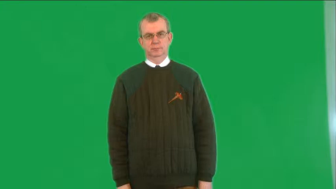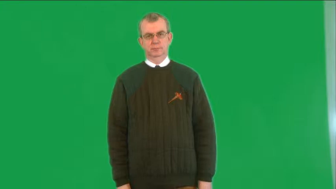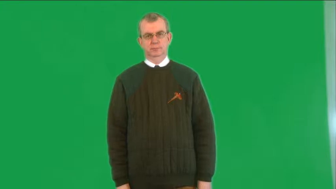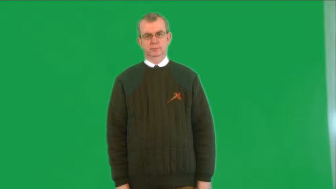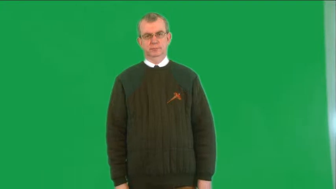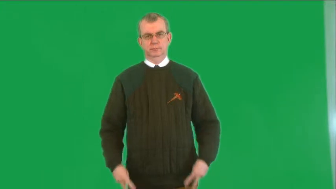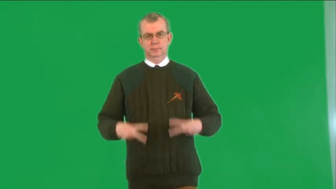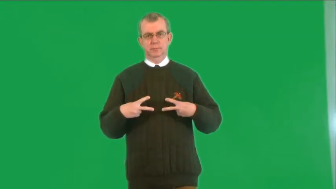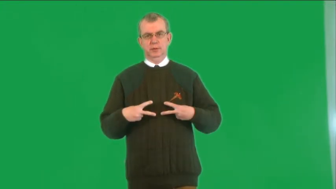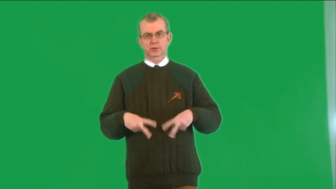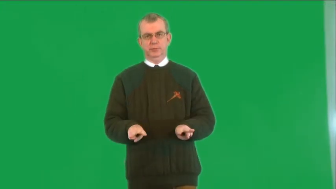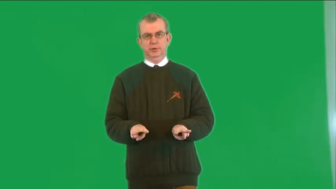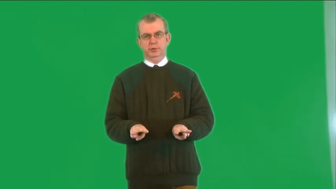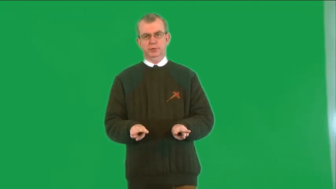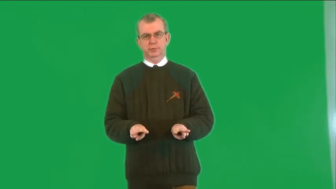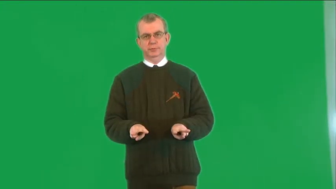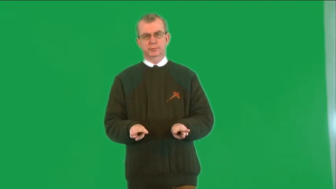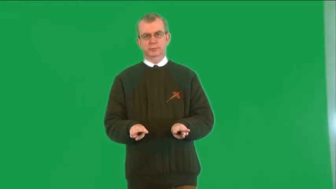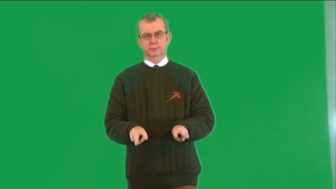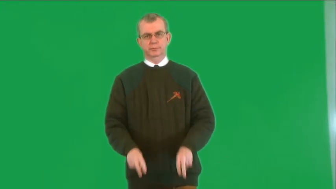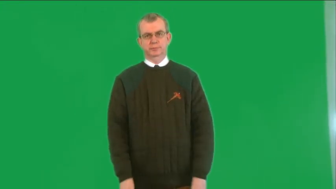zwrot